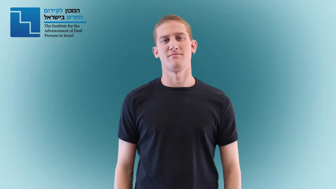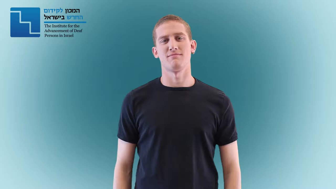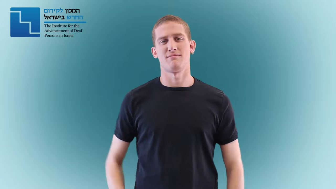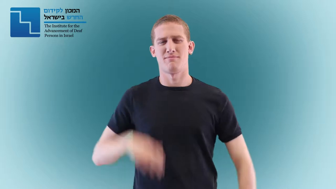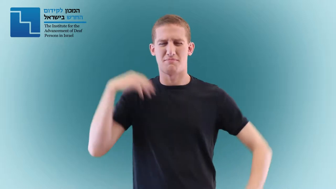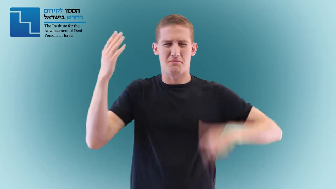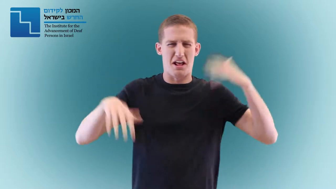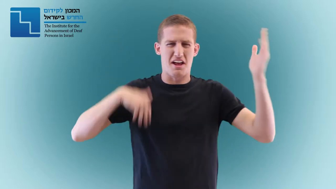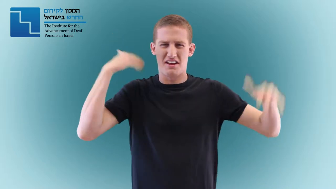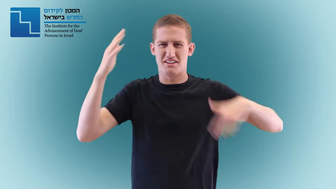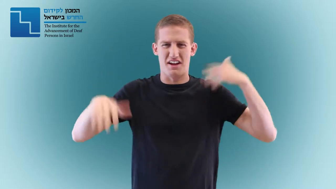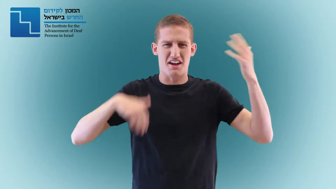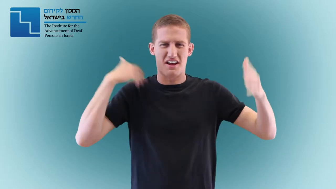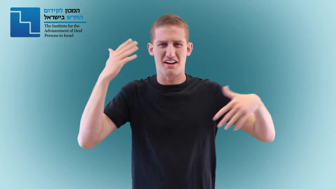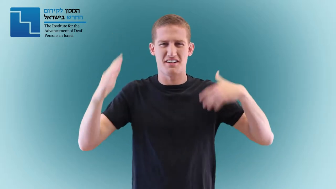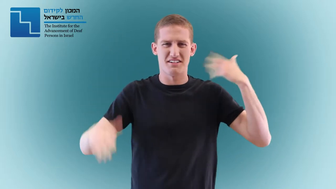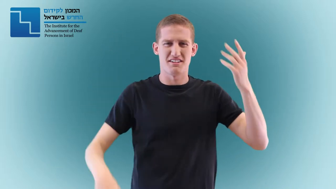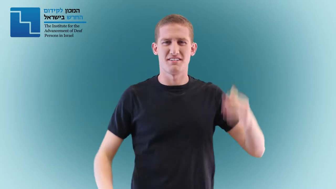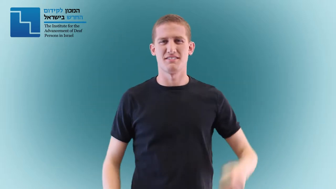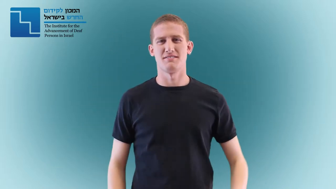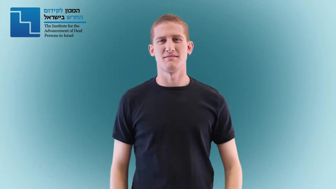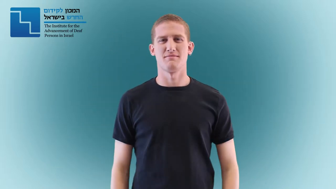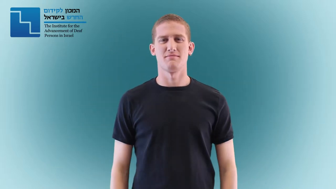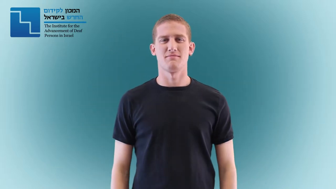אי-סדר